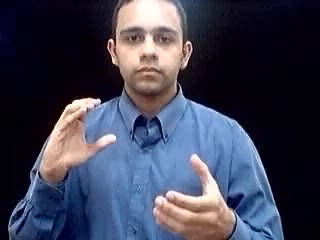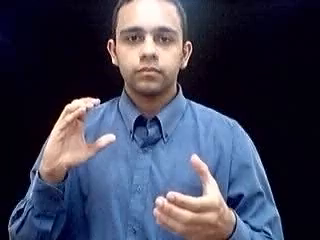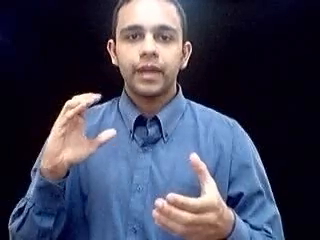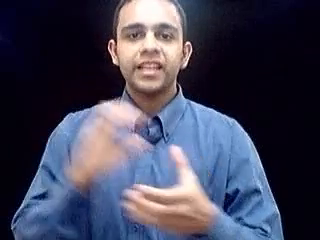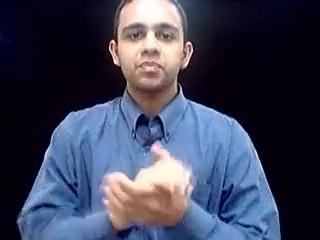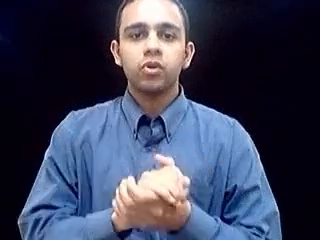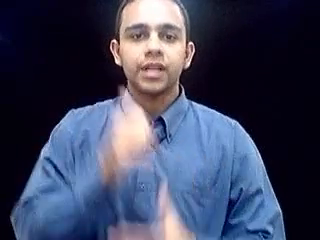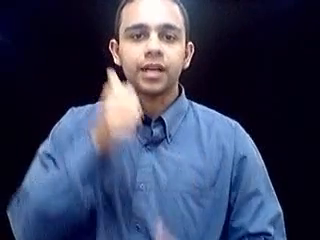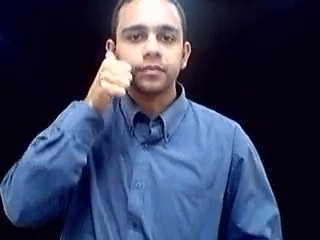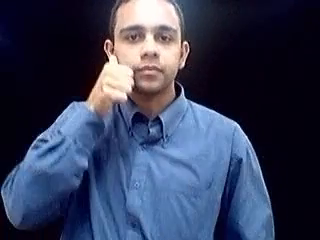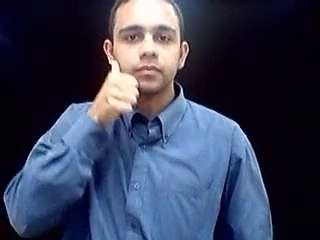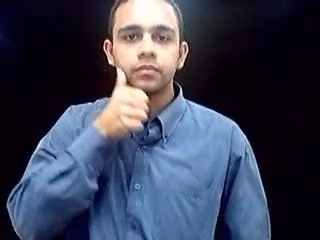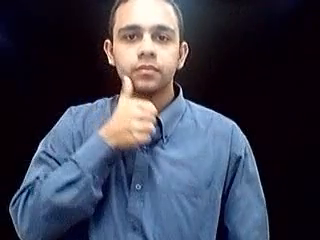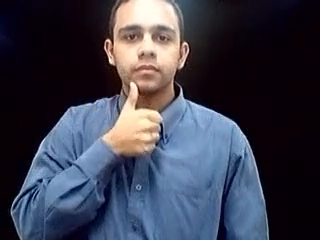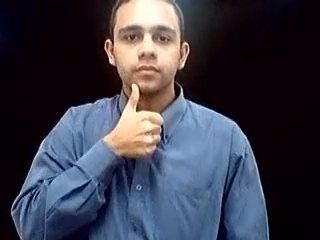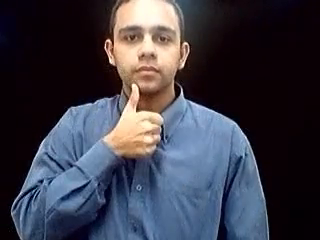esposa